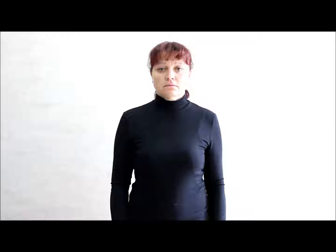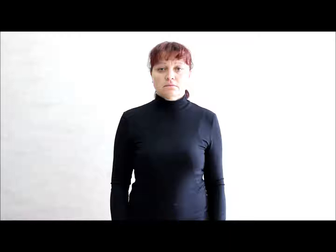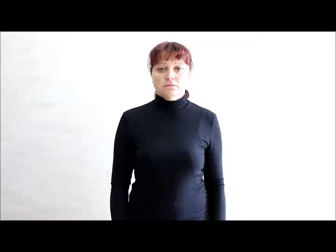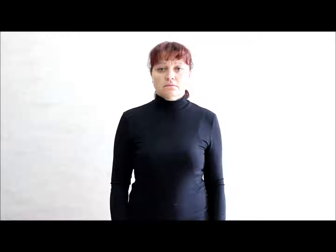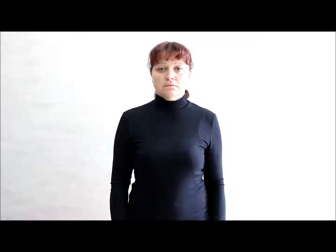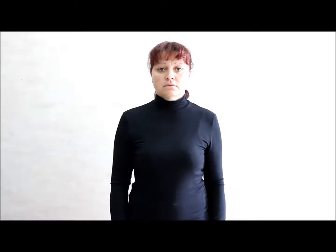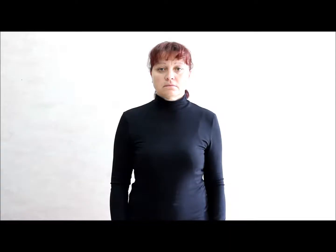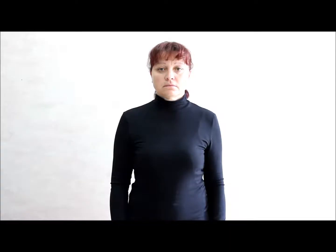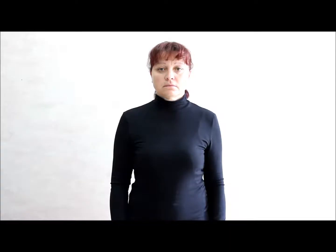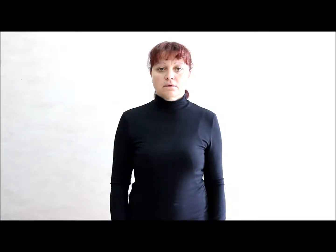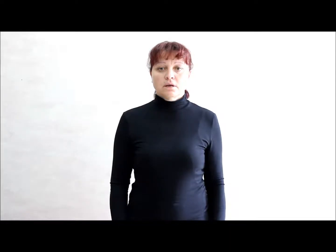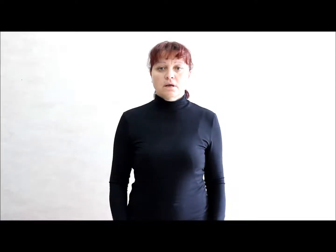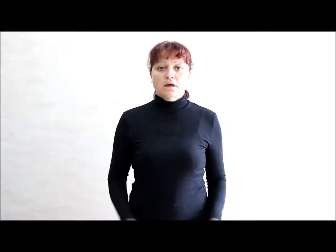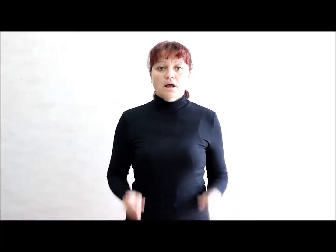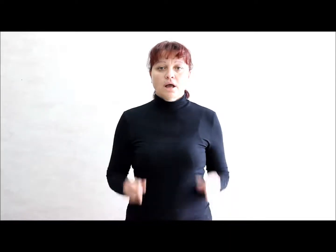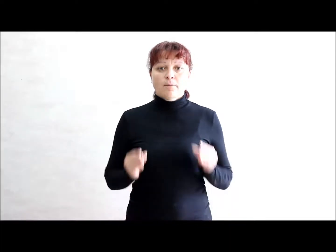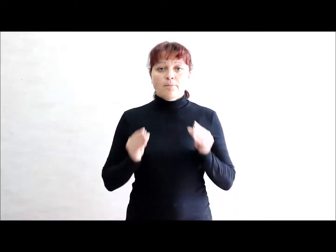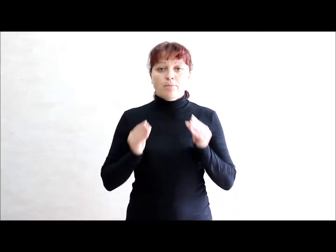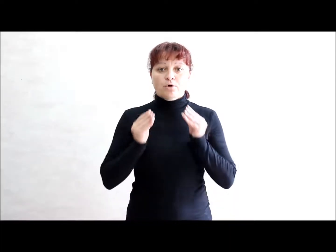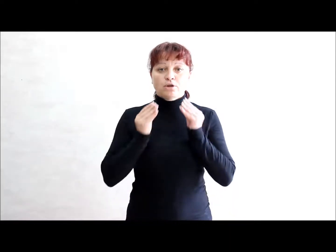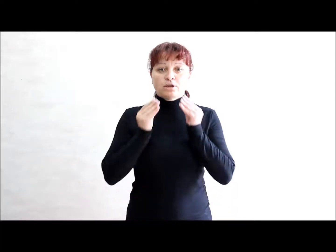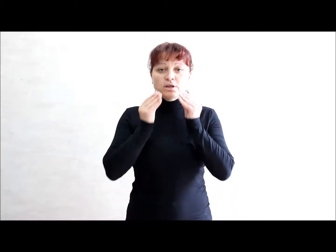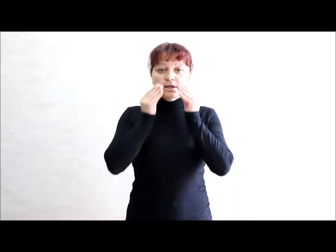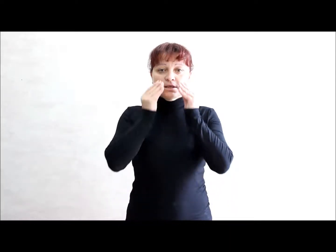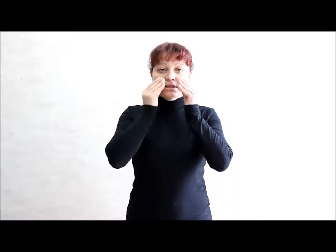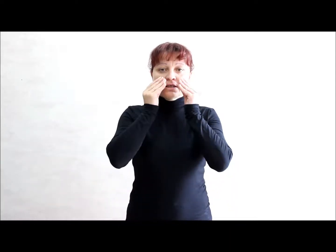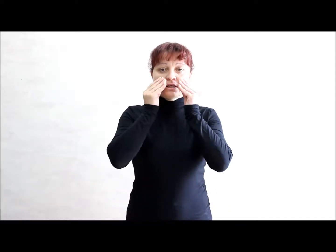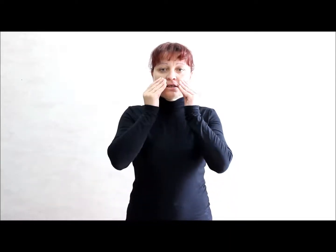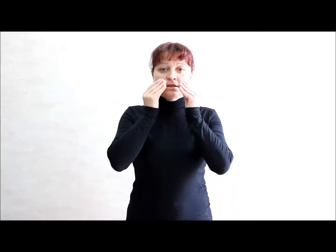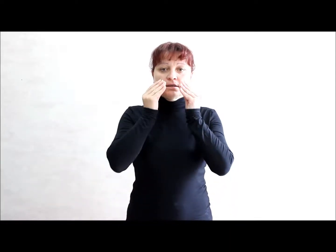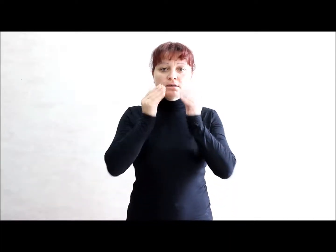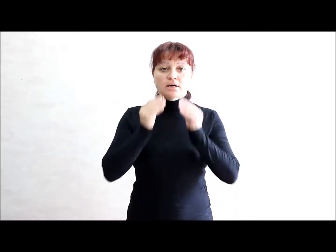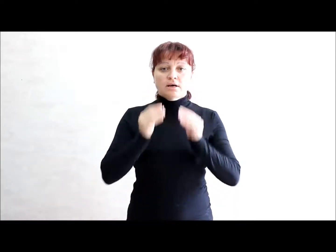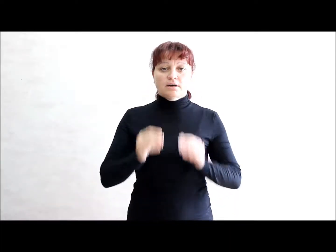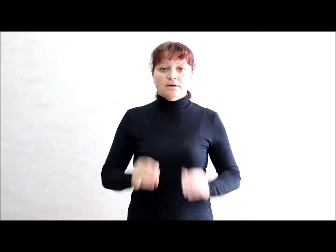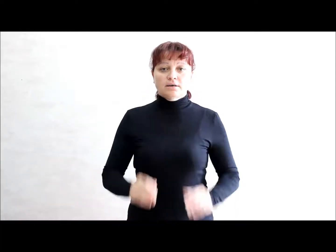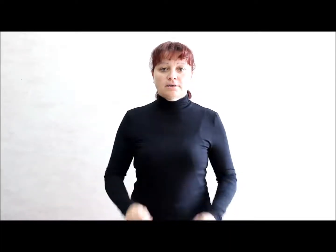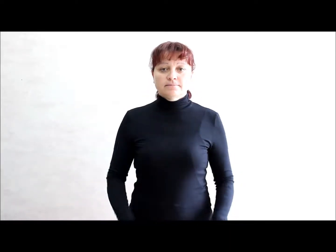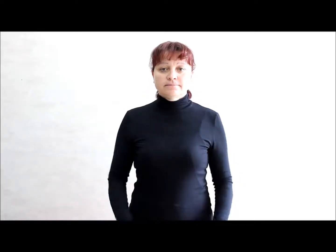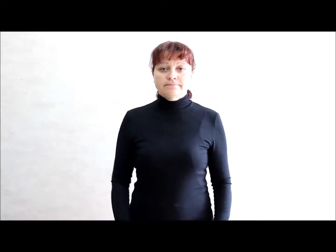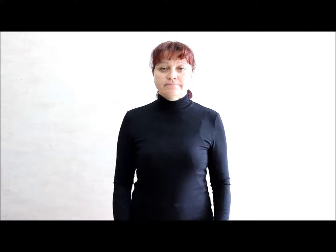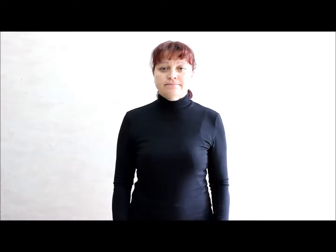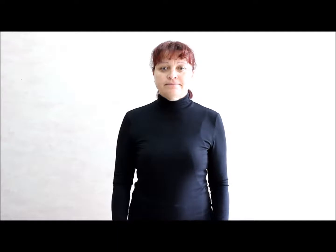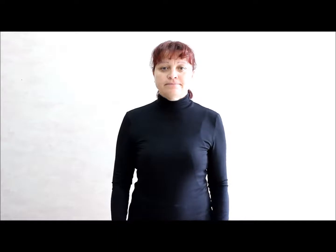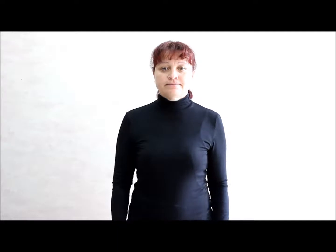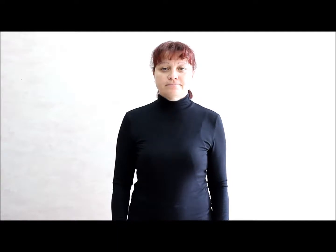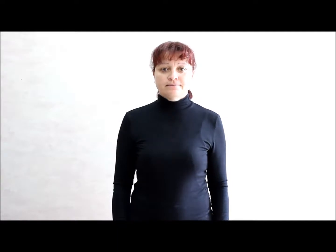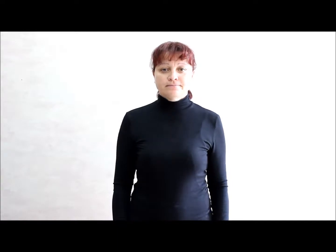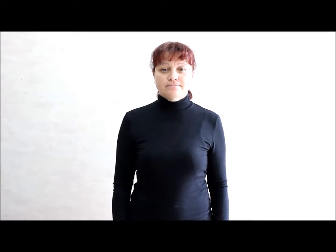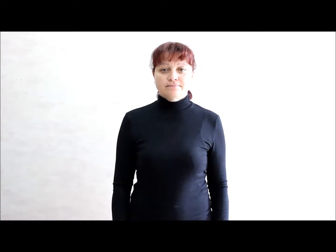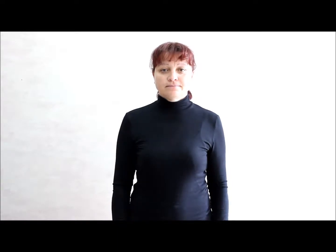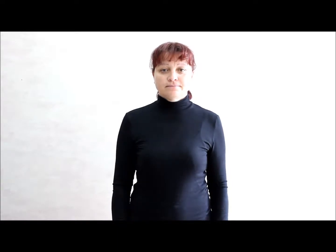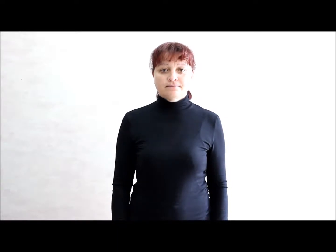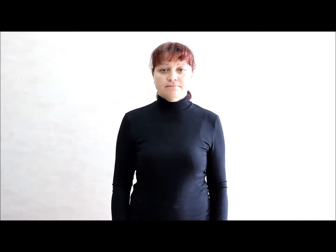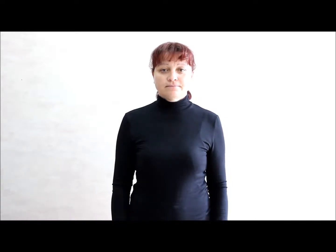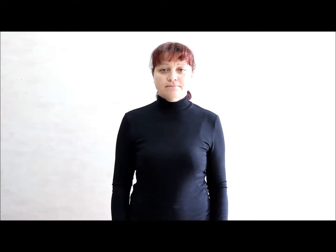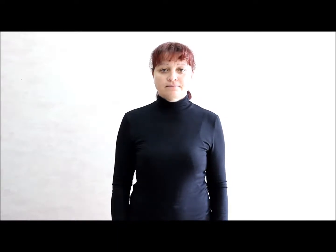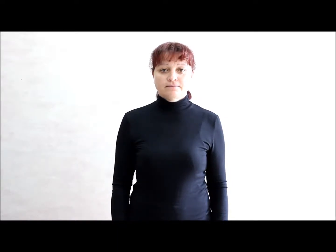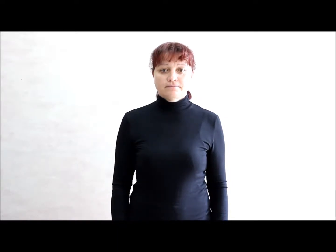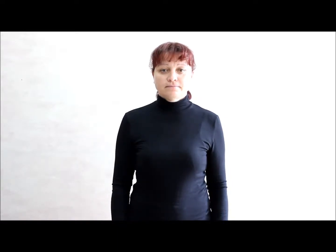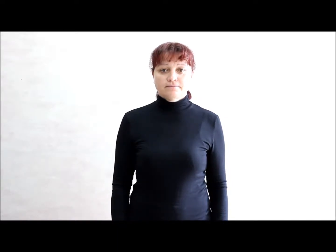Proteză dentară